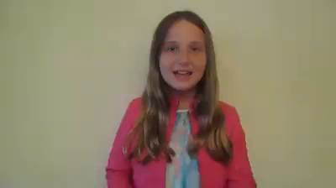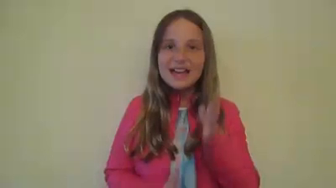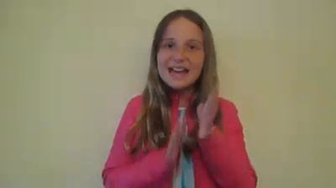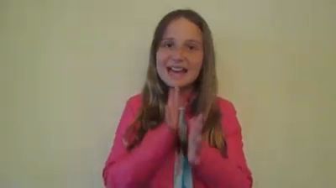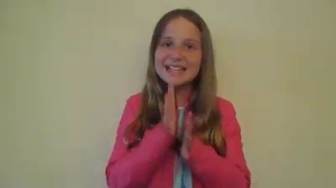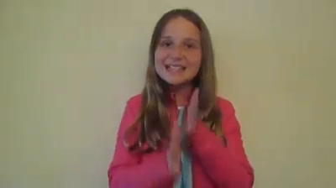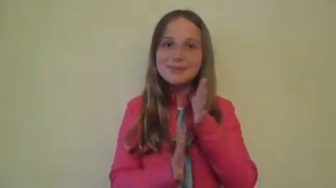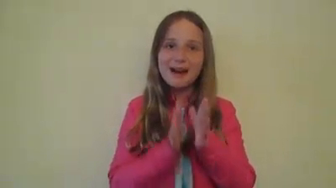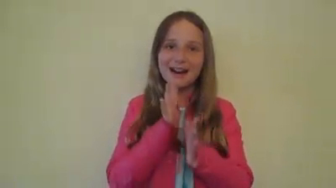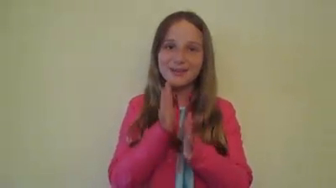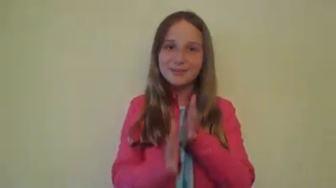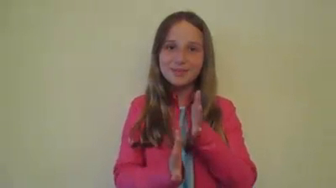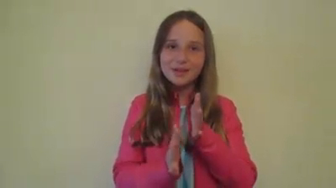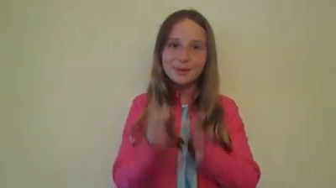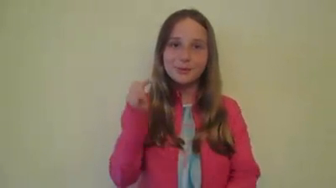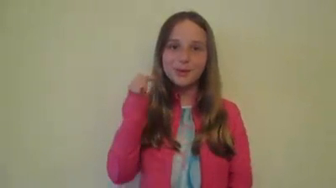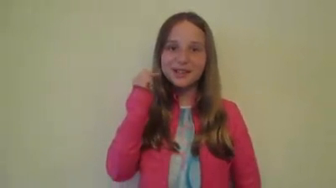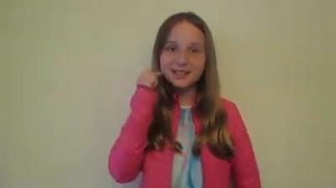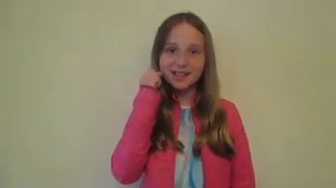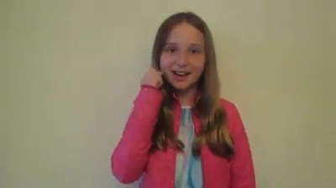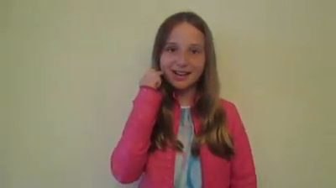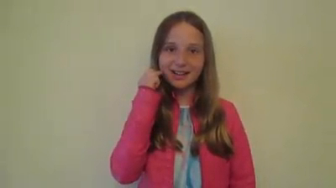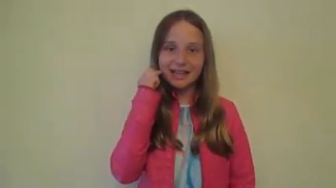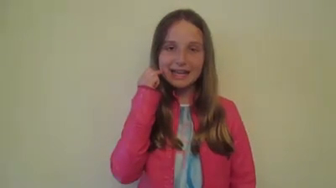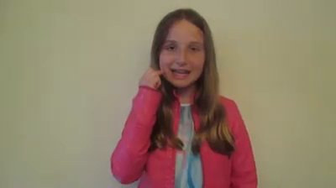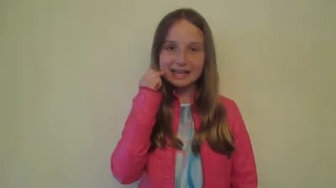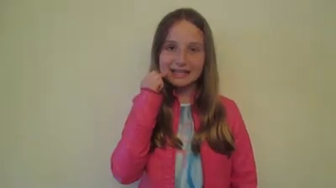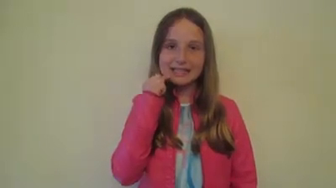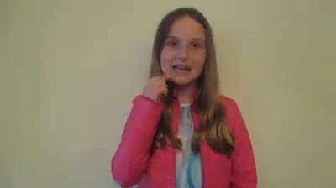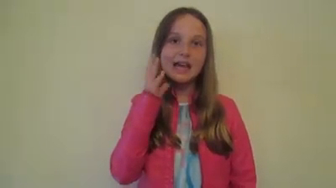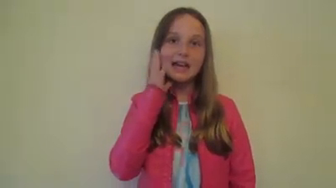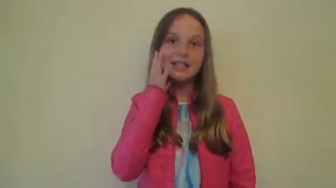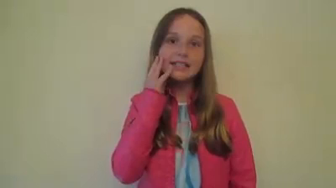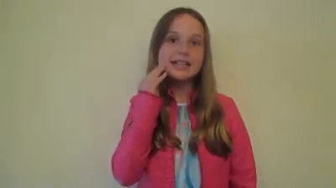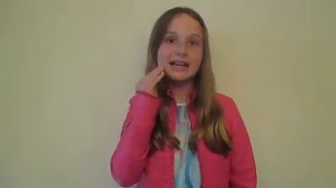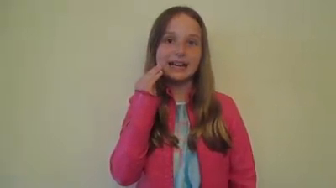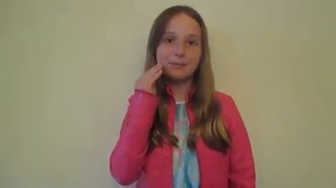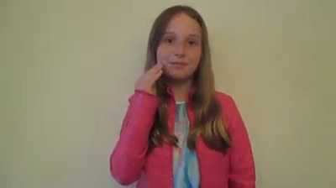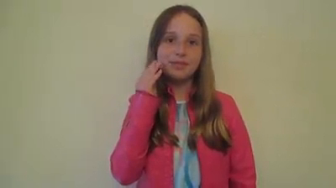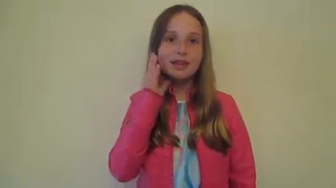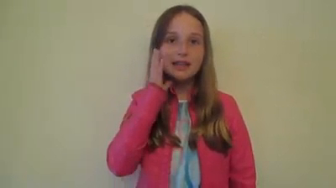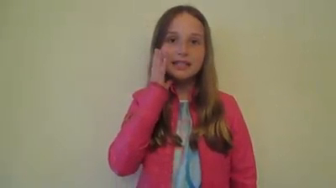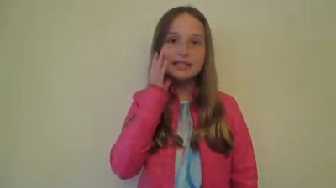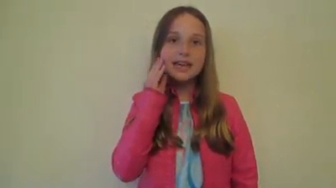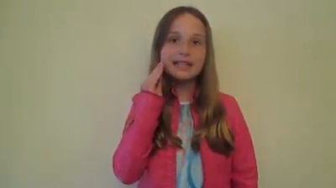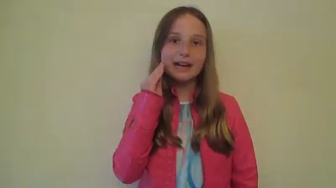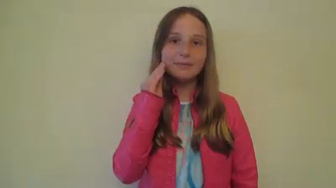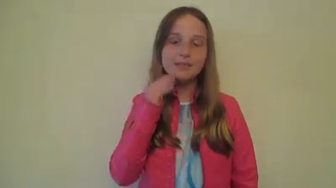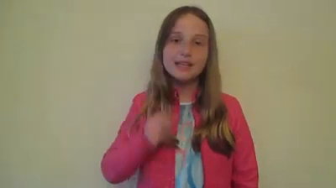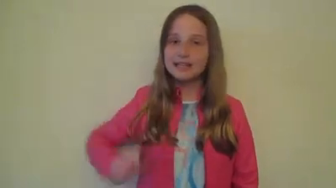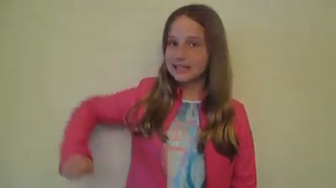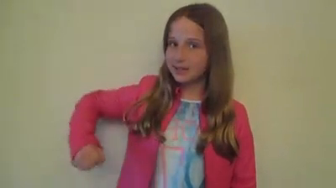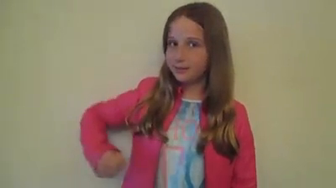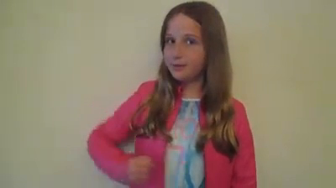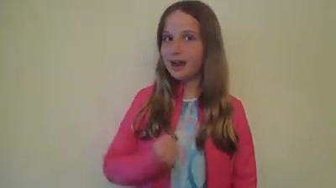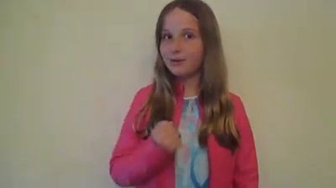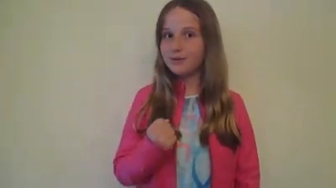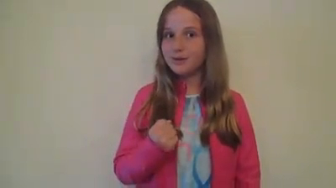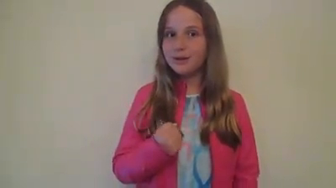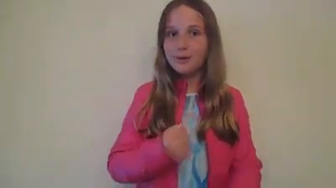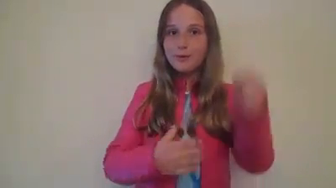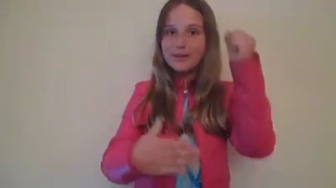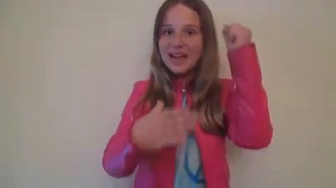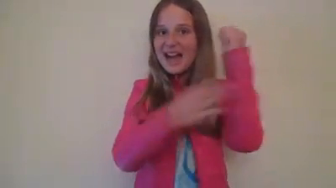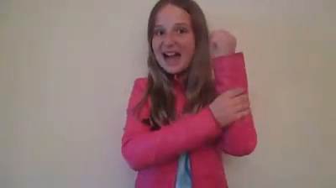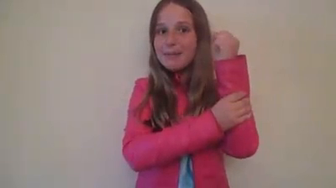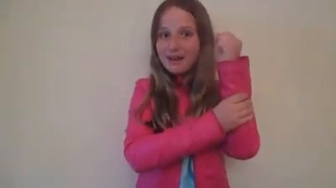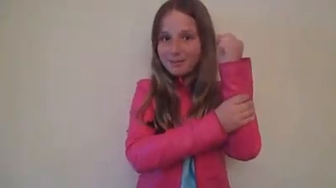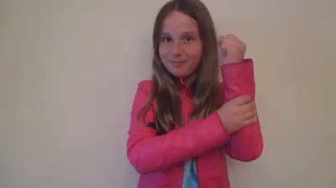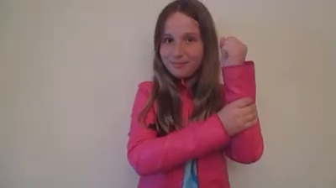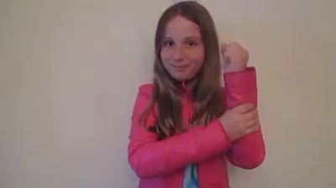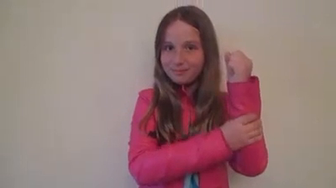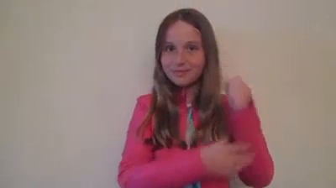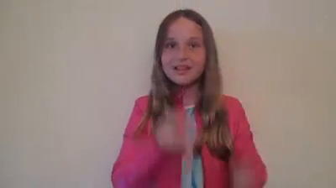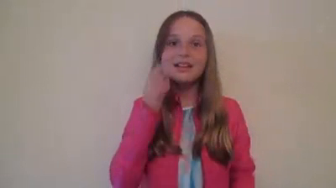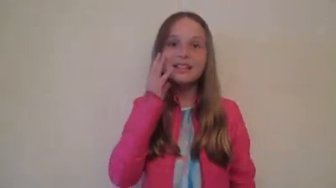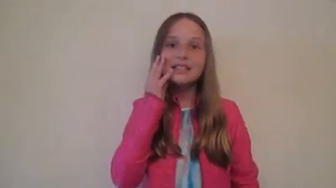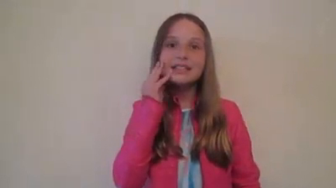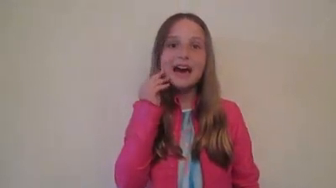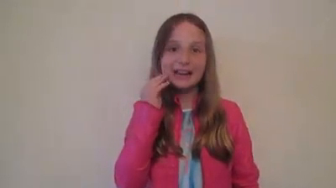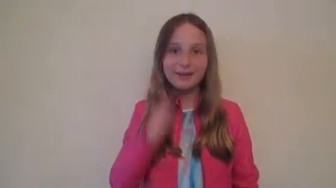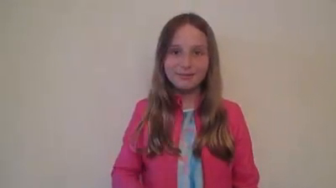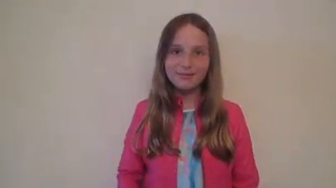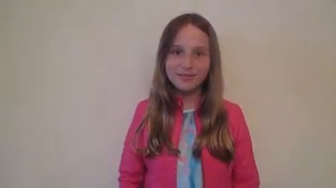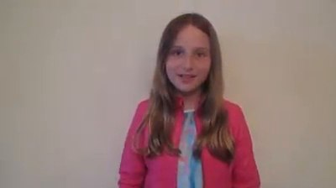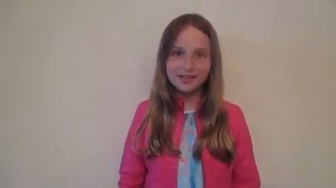Sarah